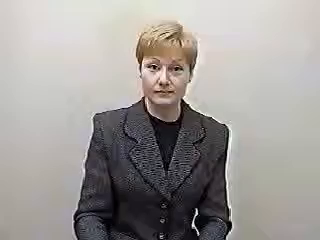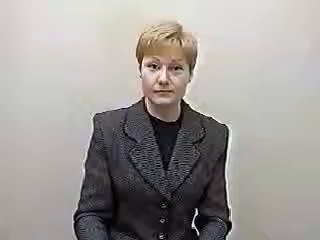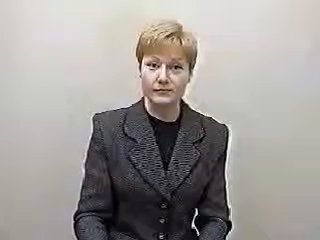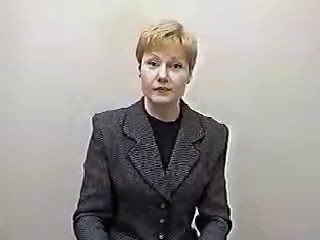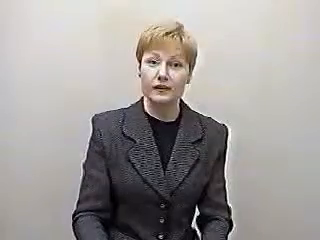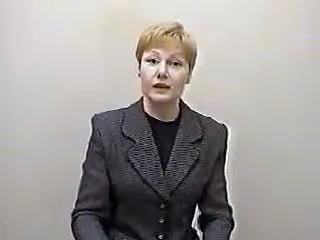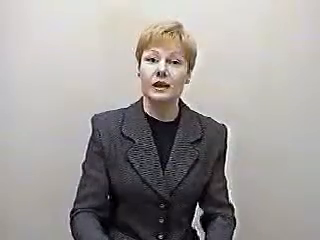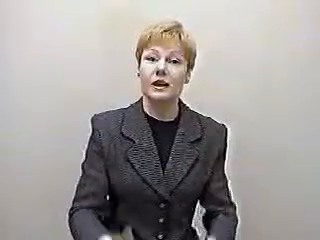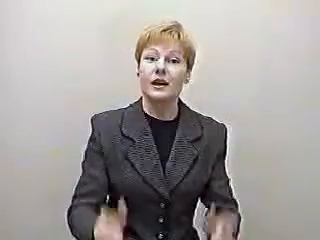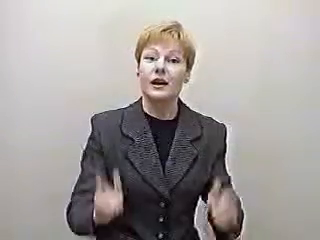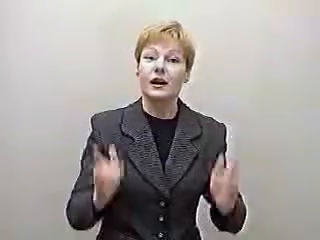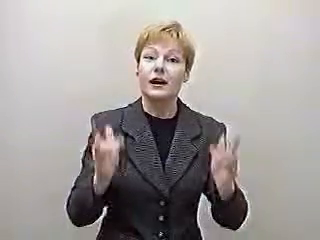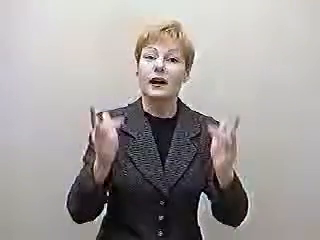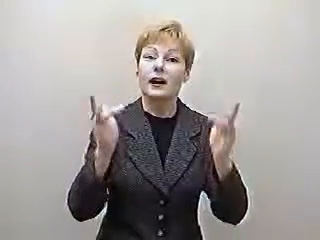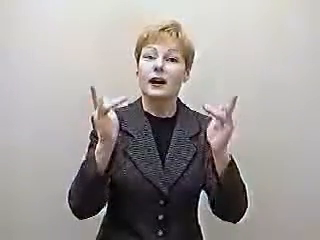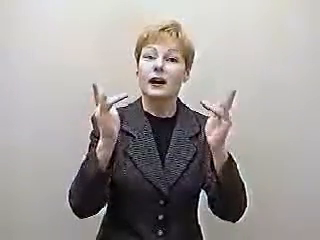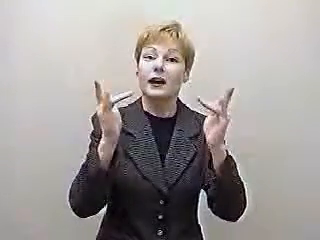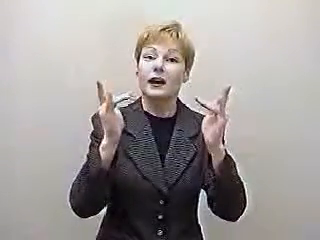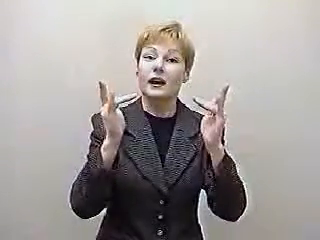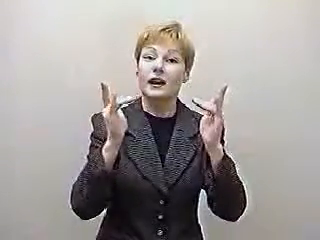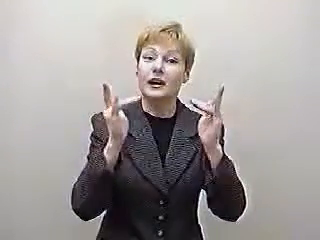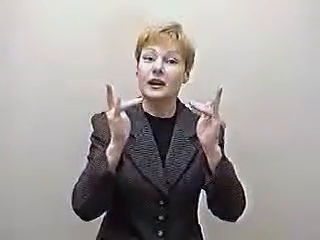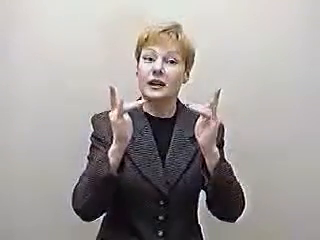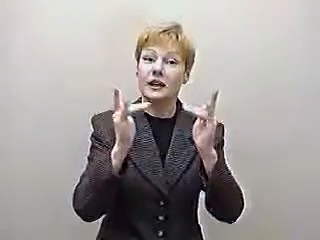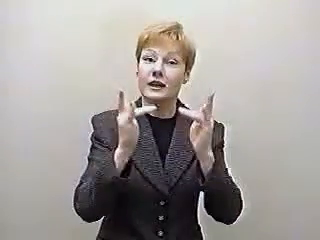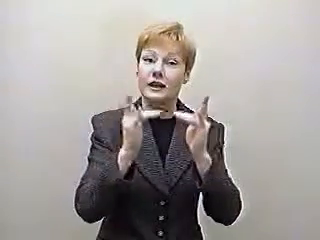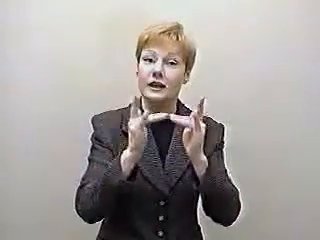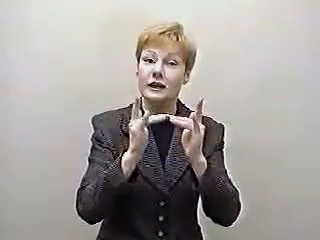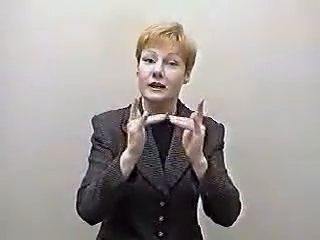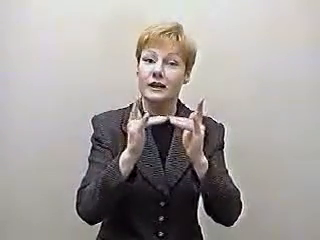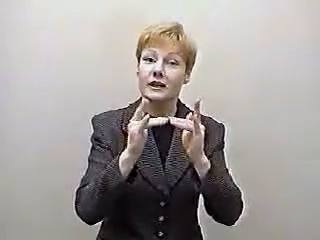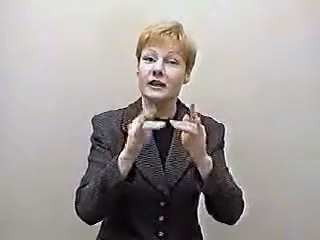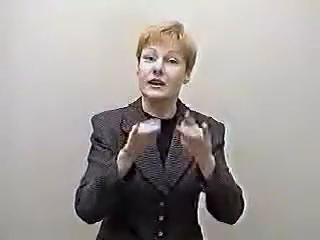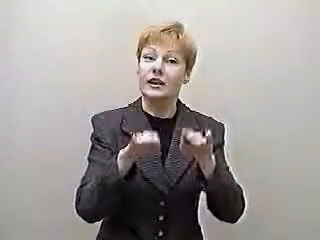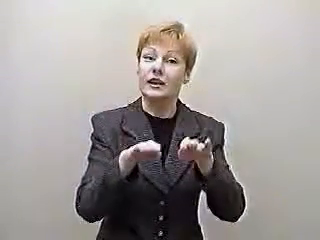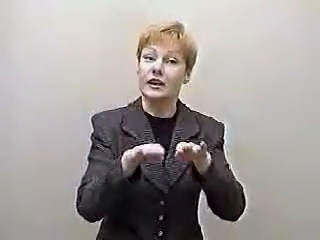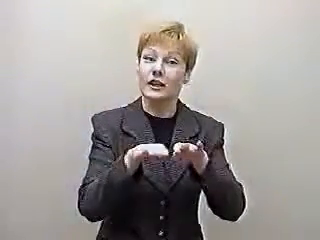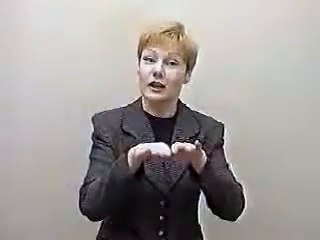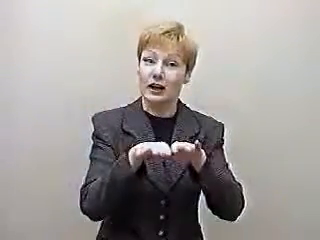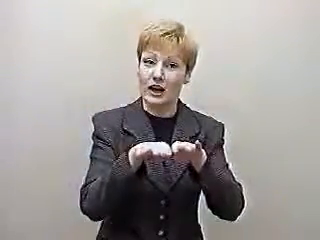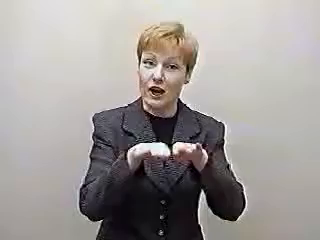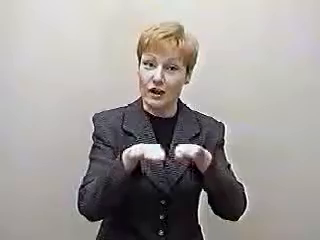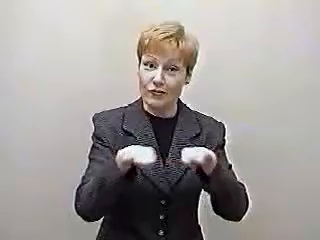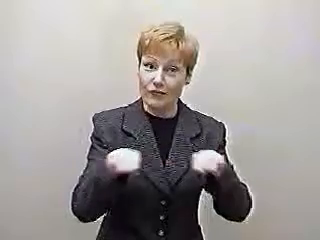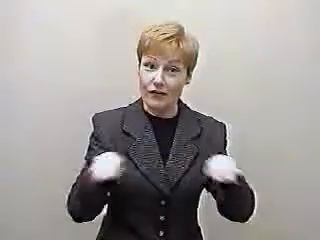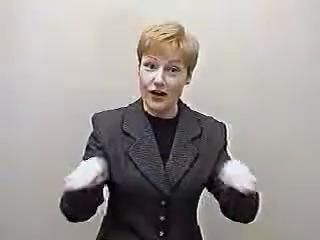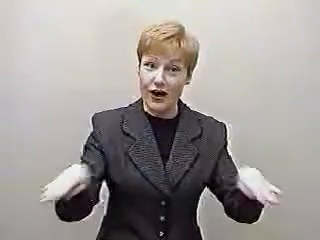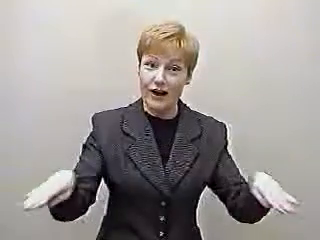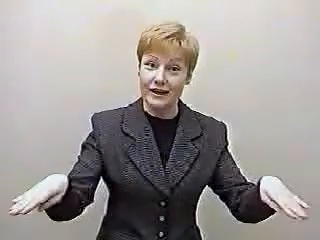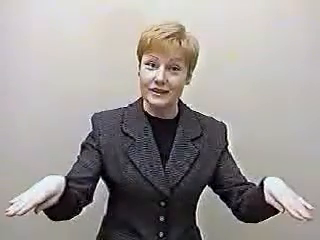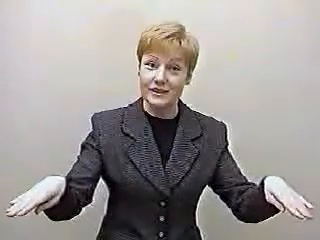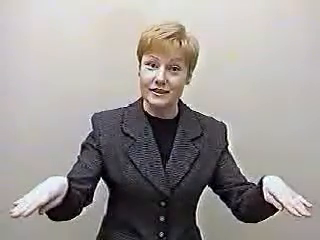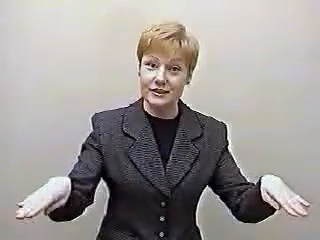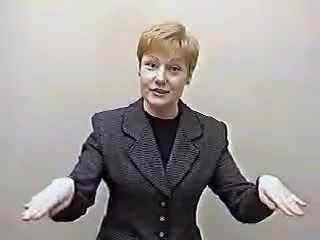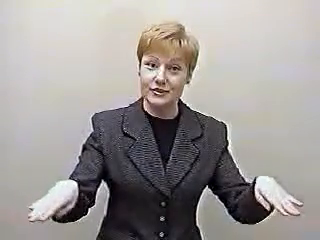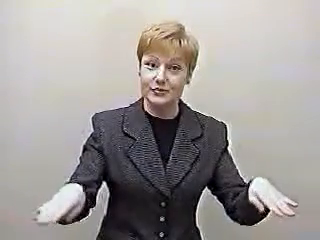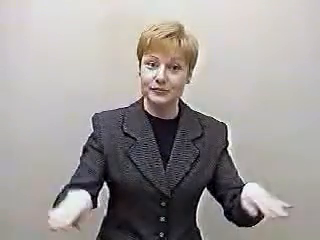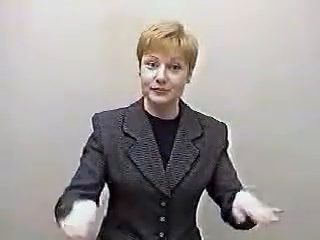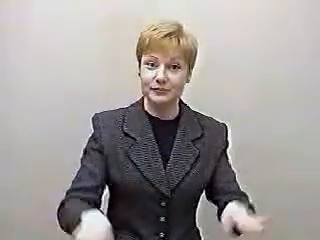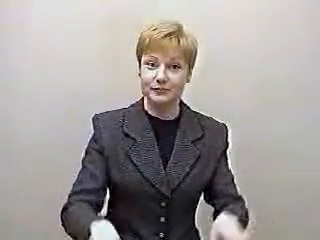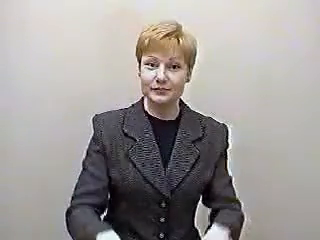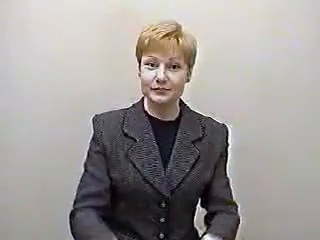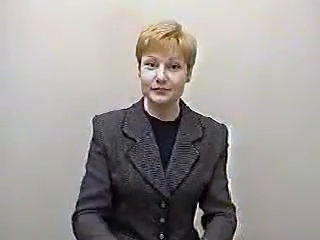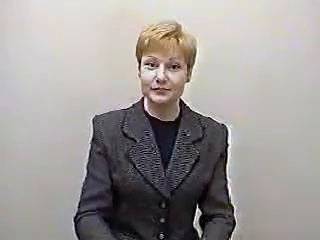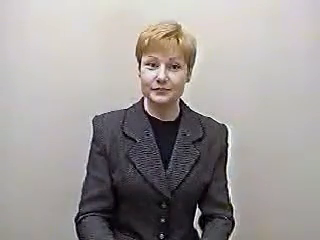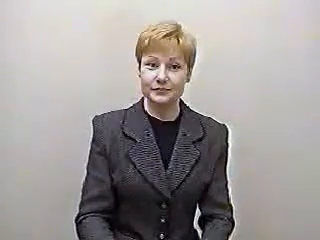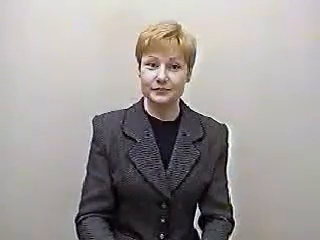кровать